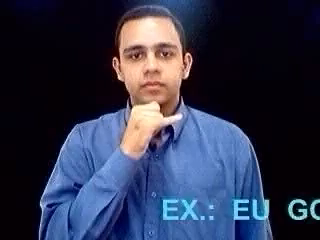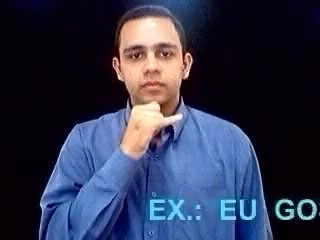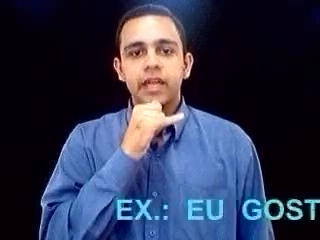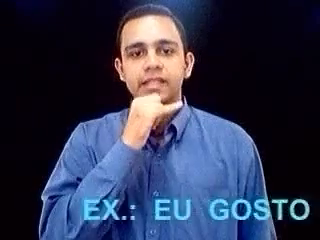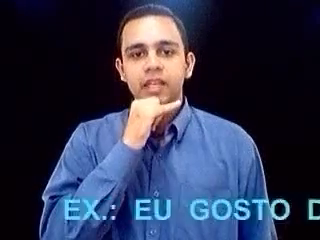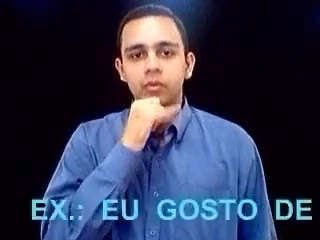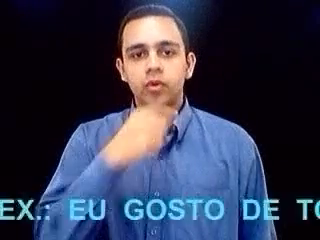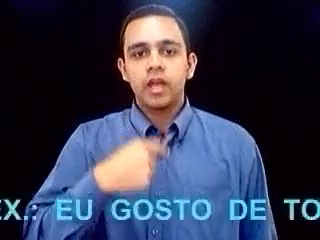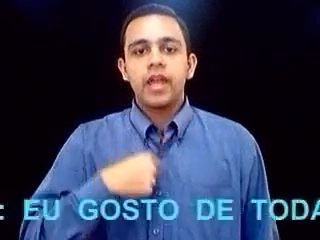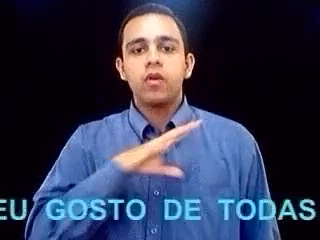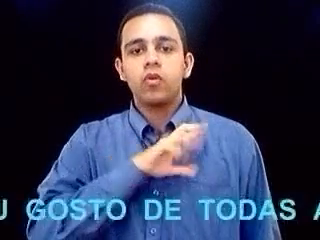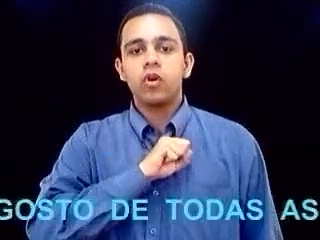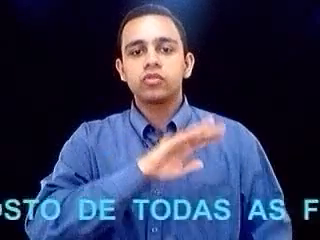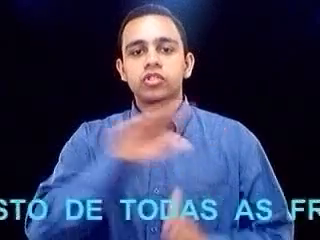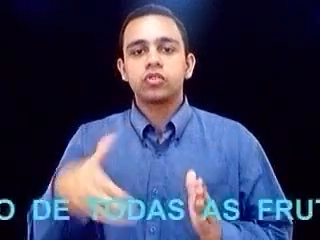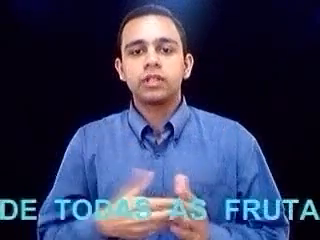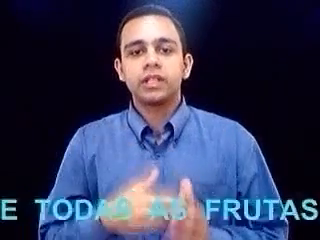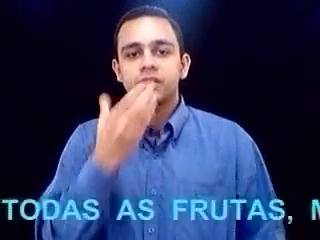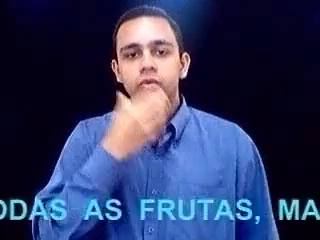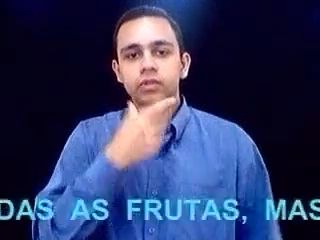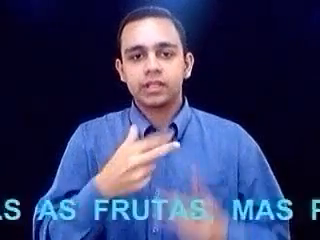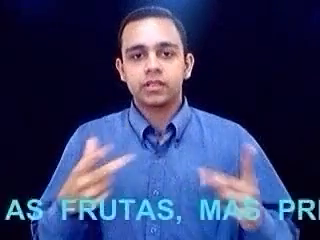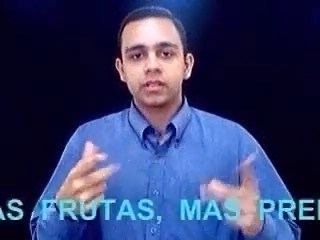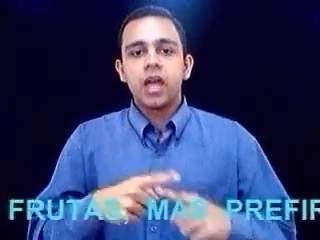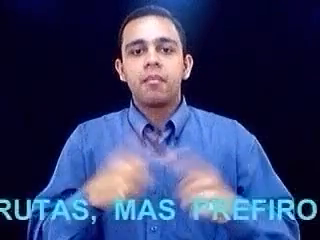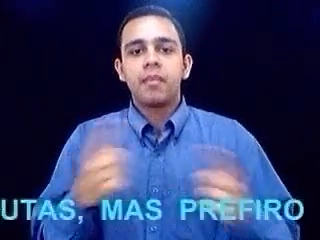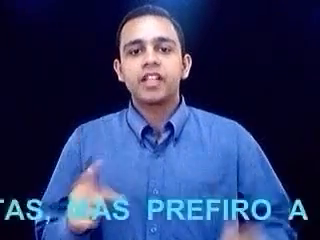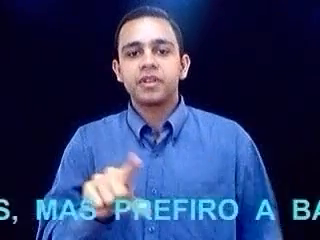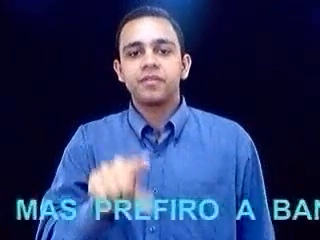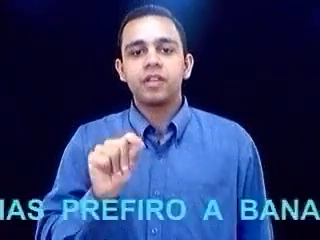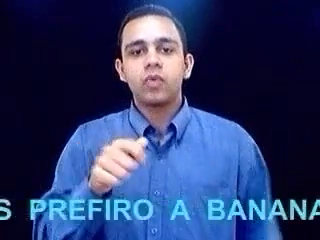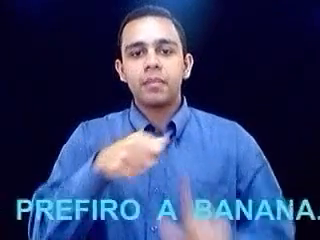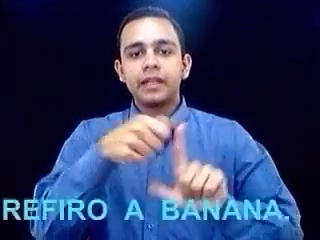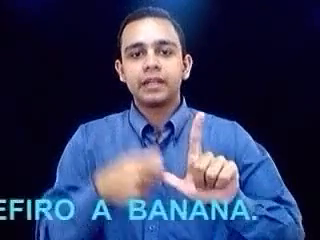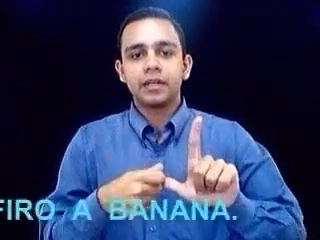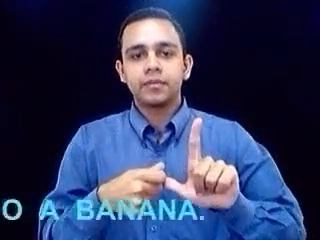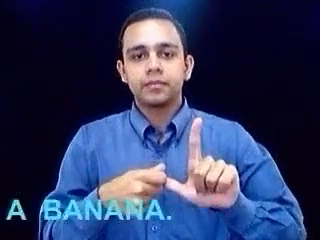ppreferir